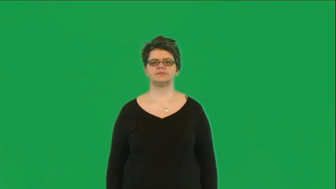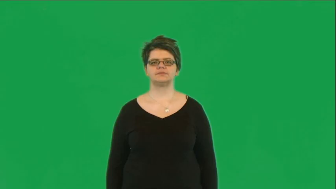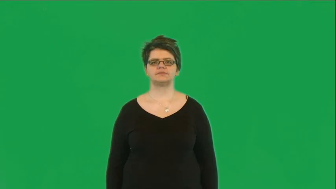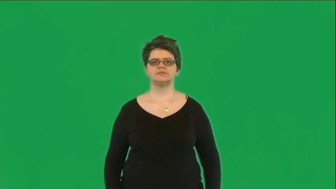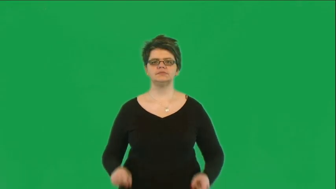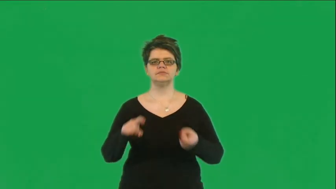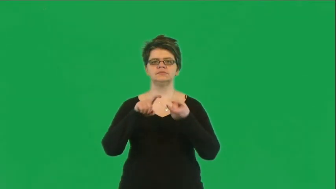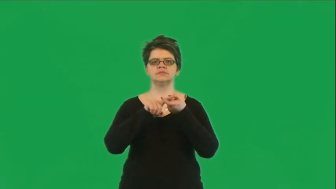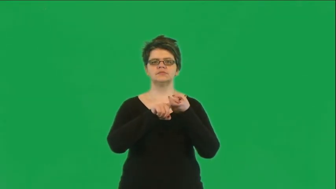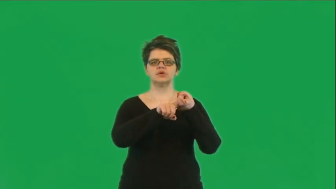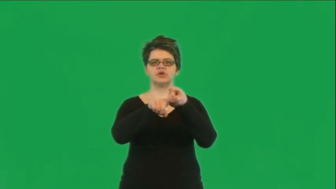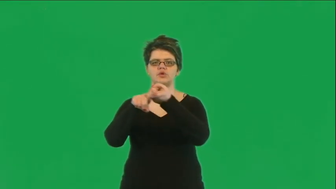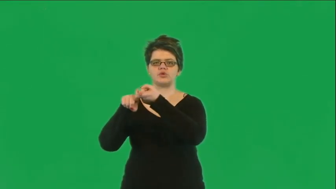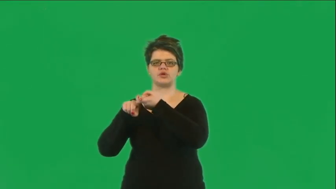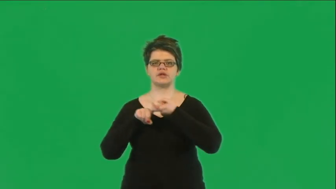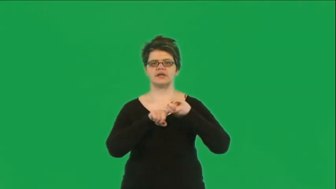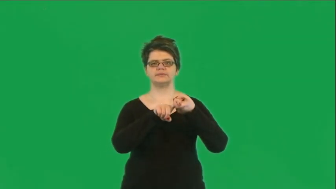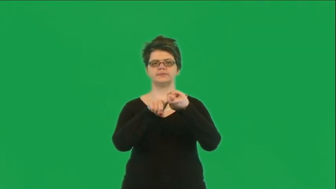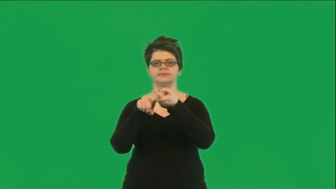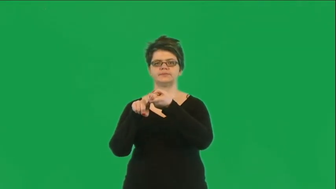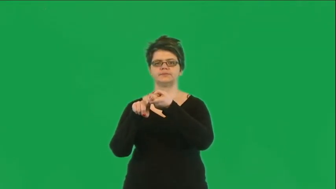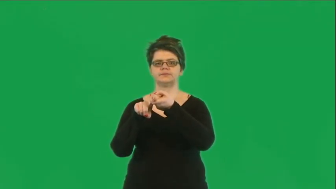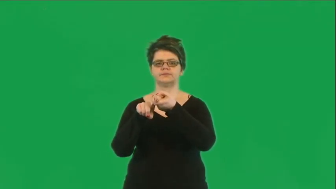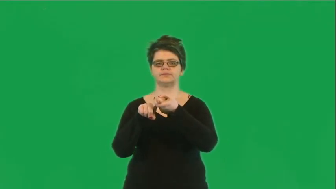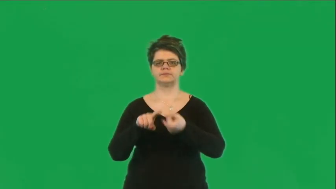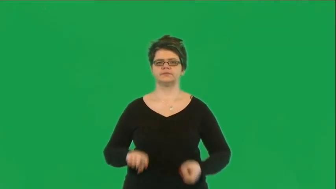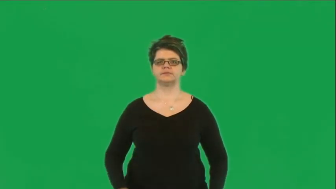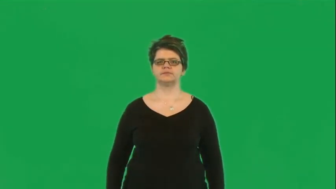drużyna